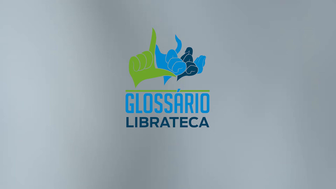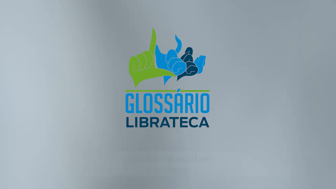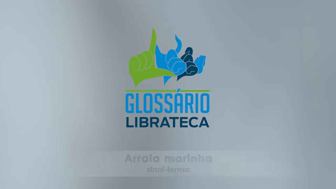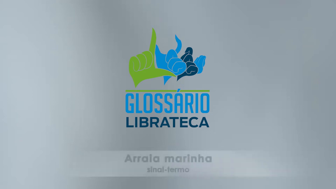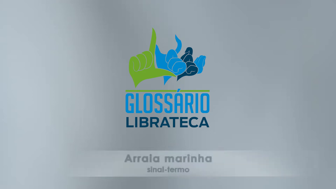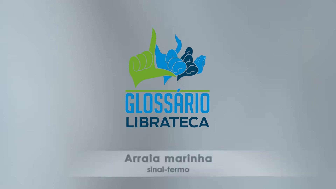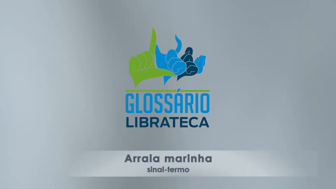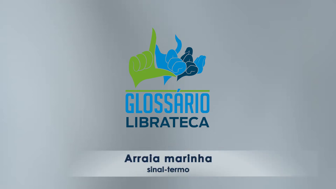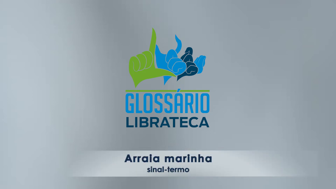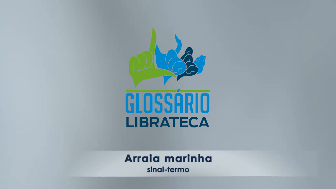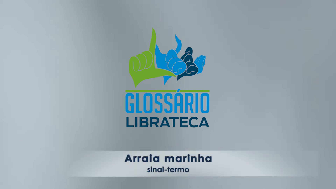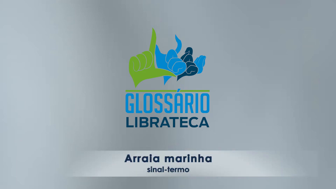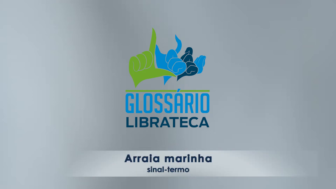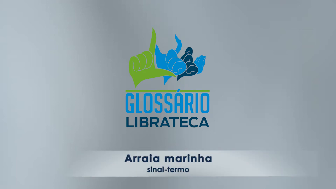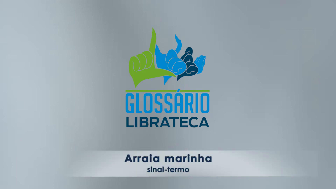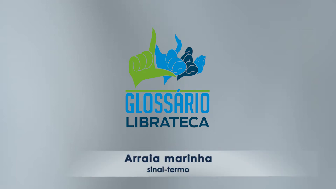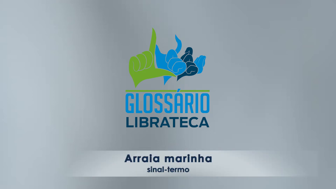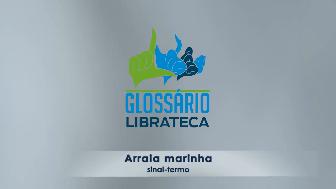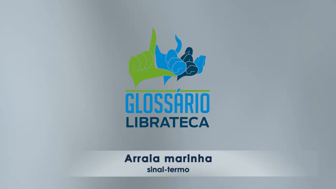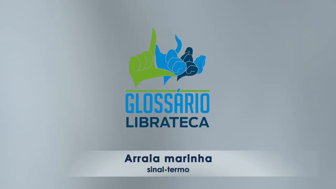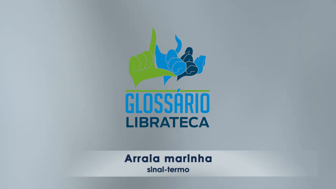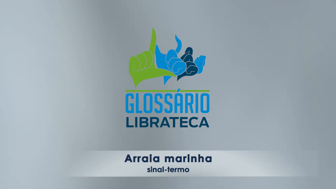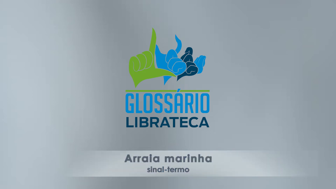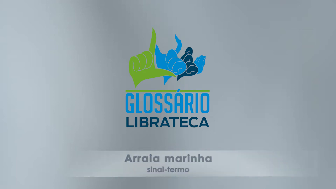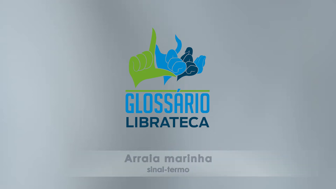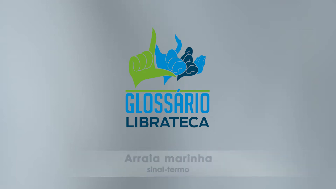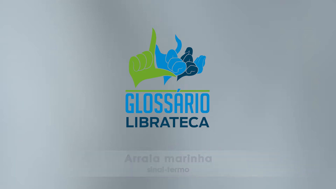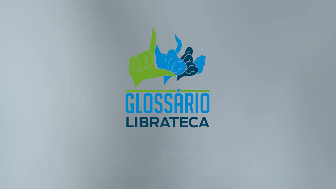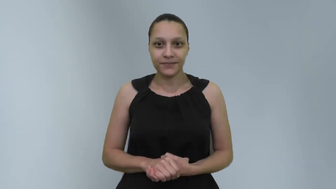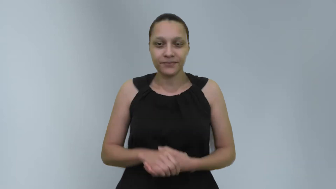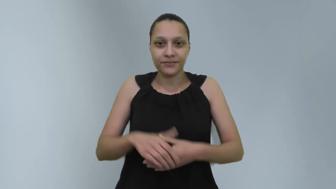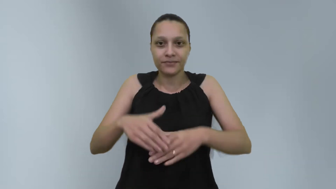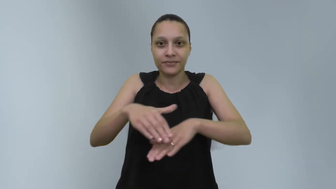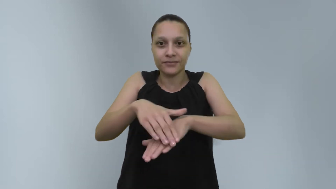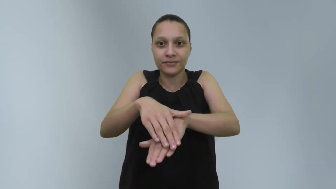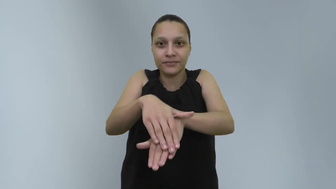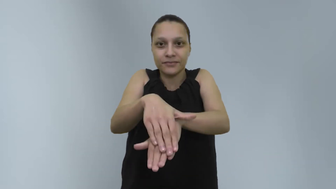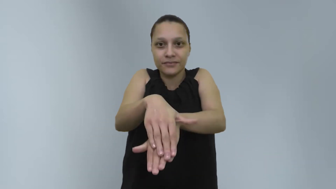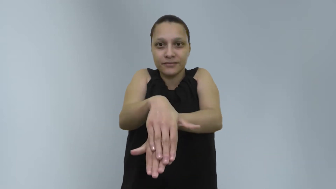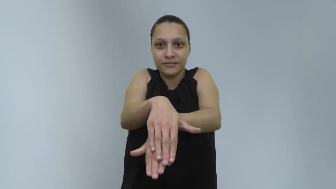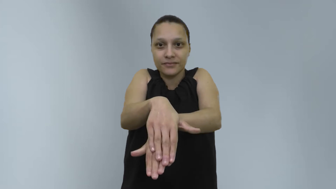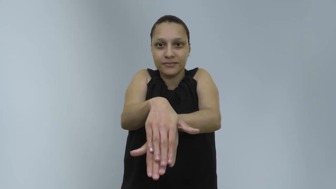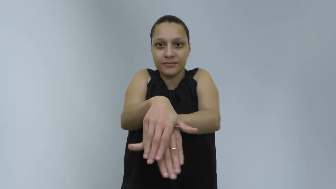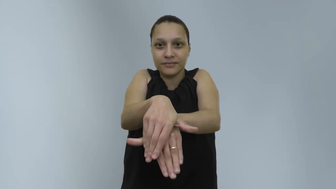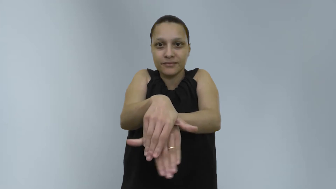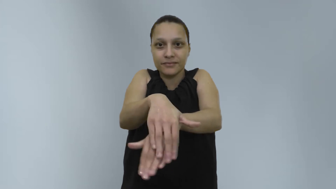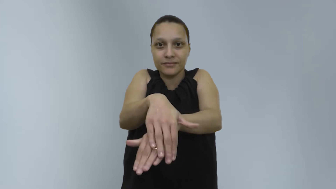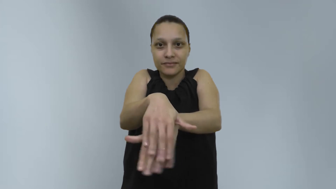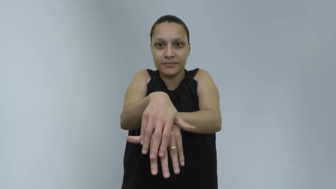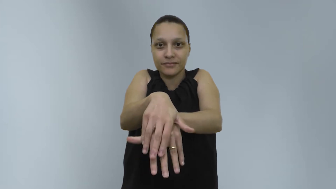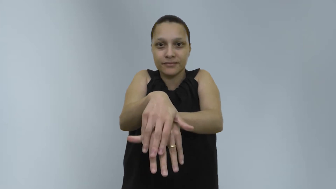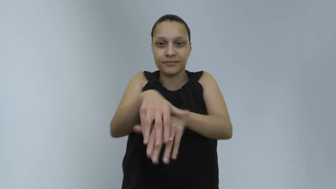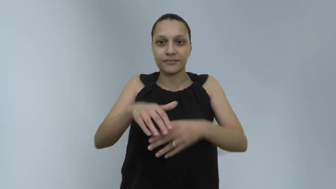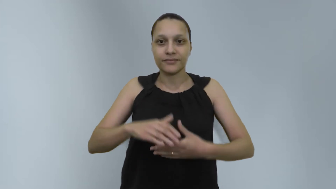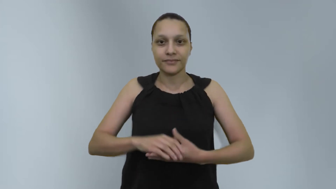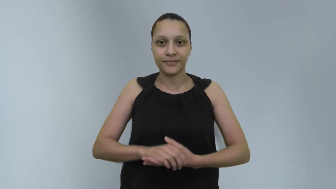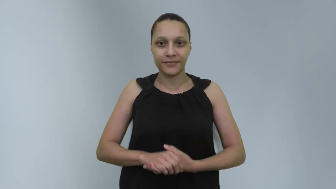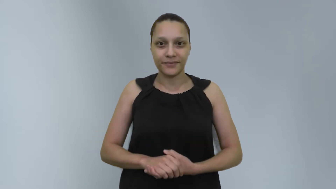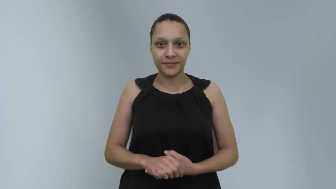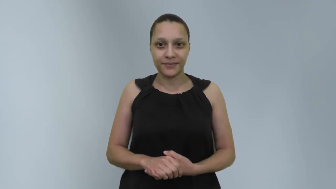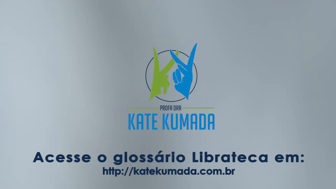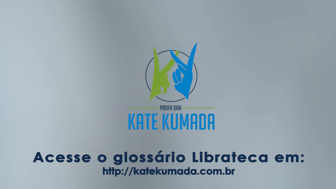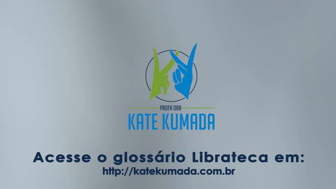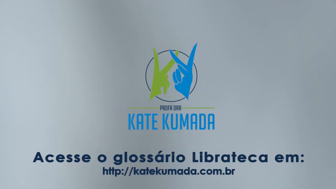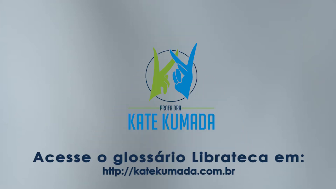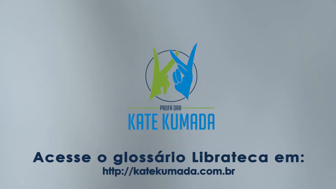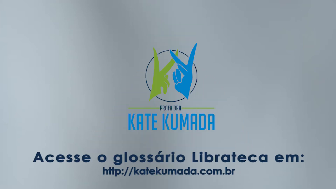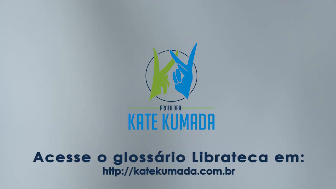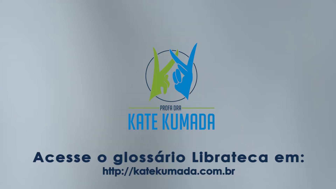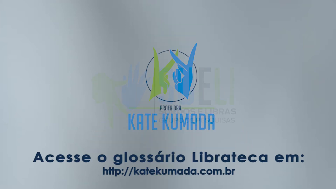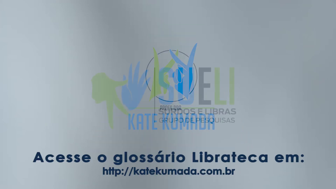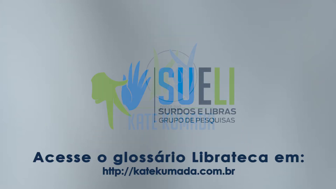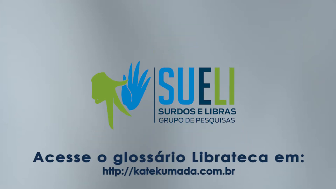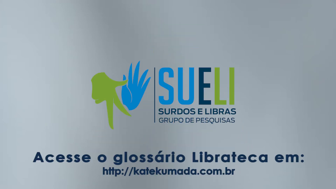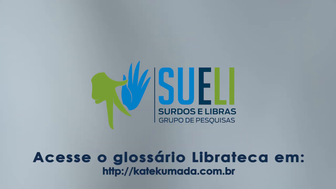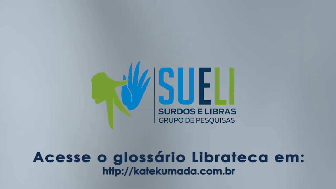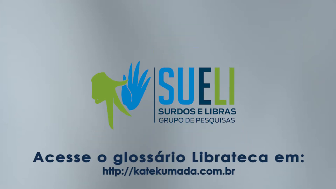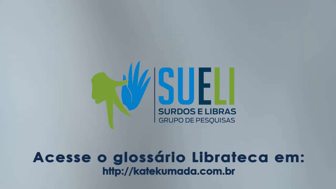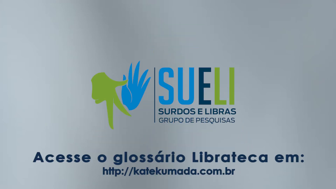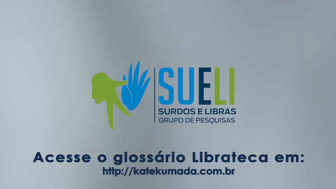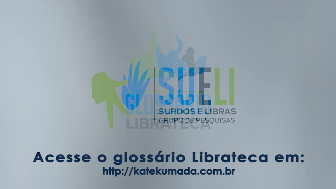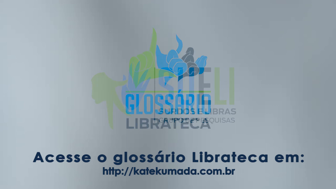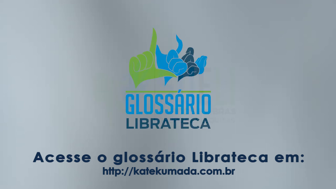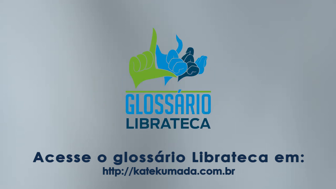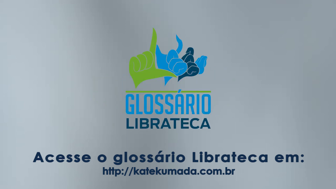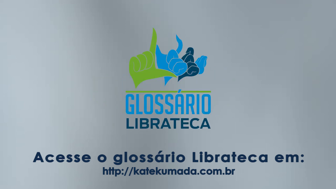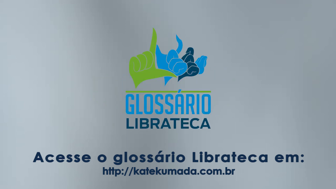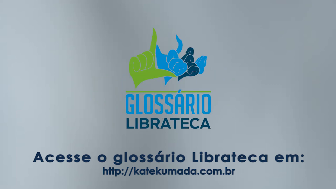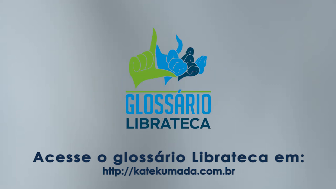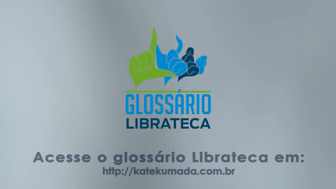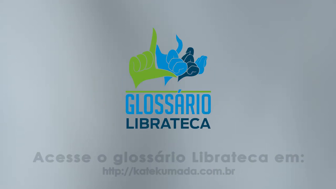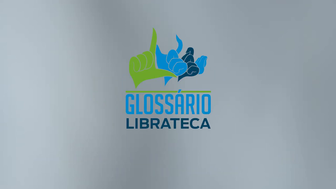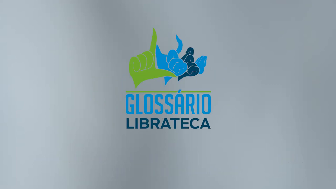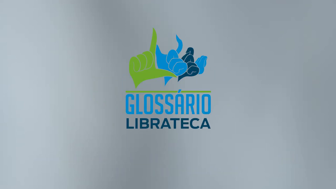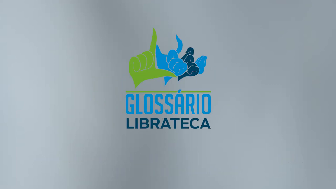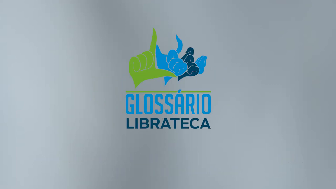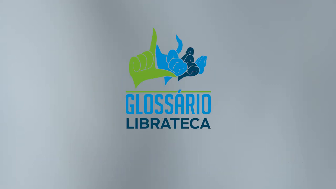Arraia marinha